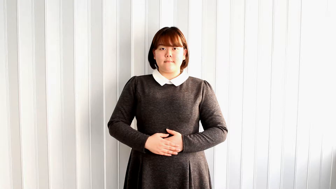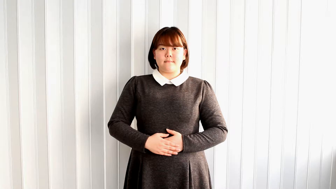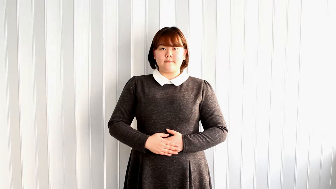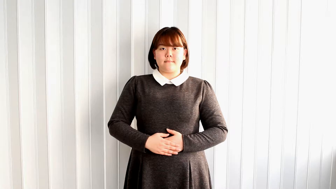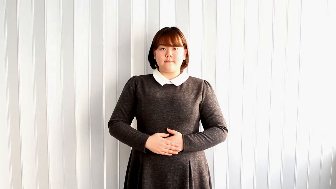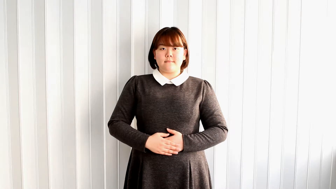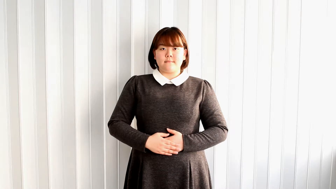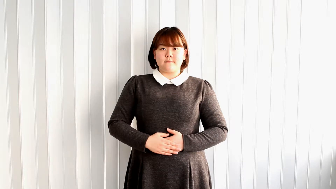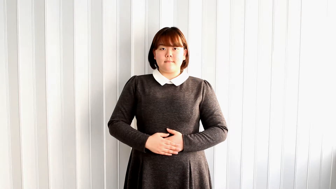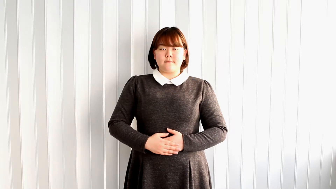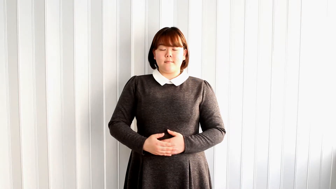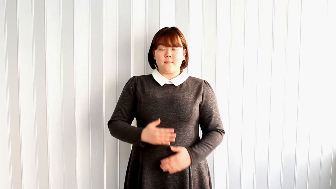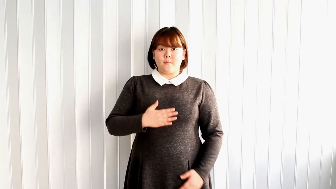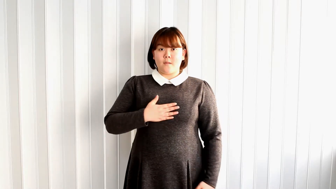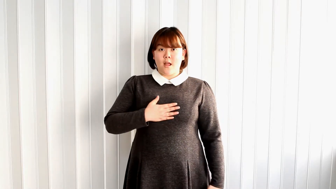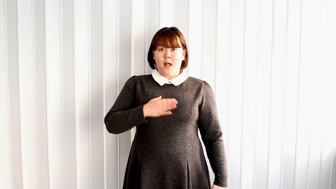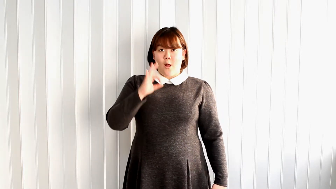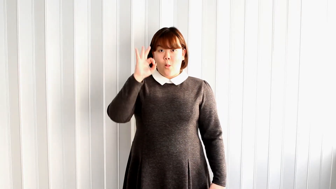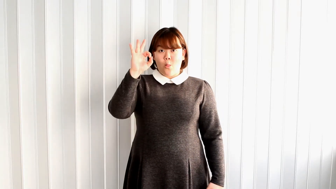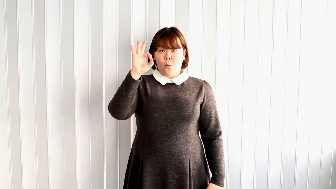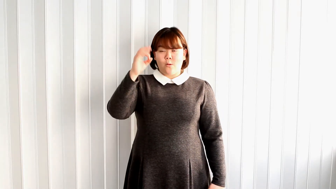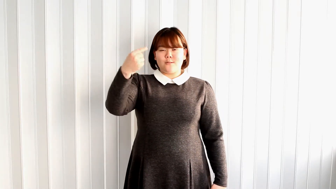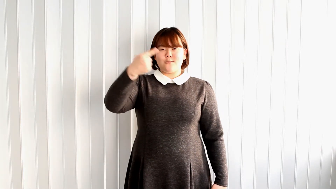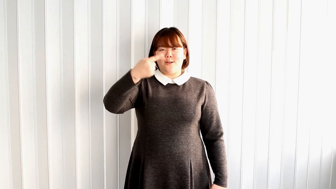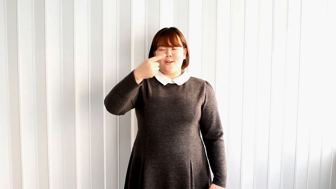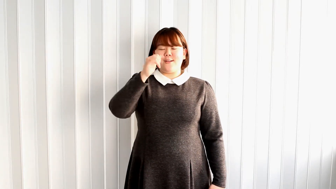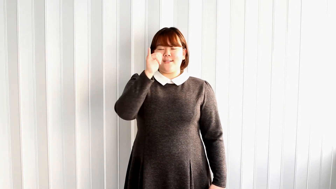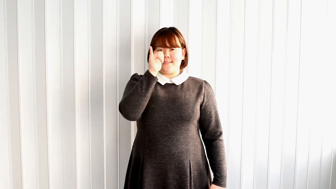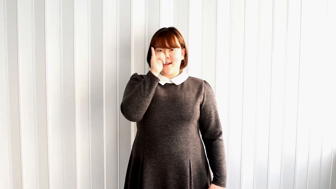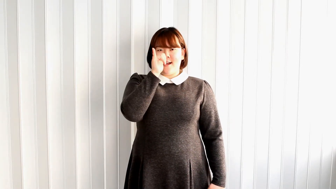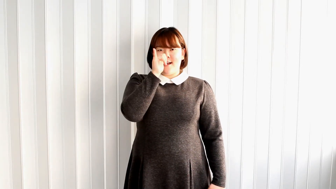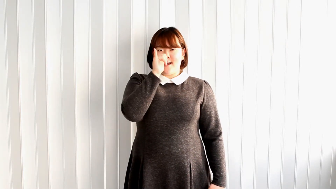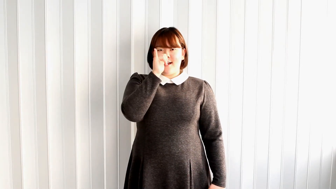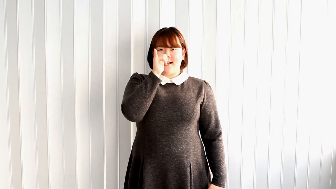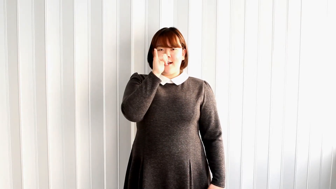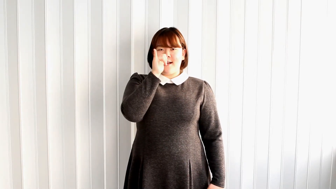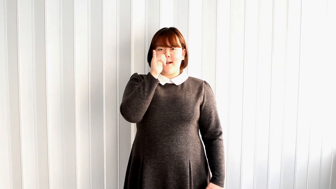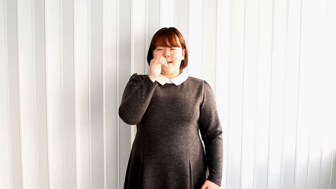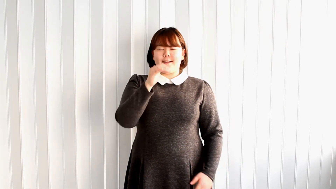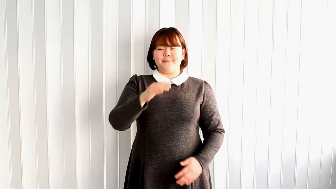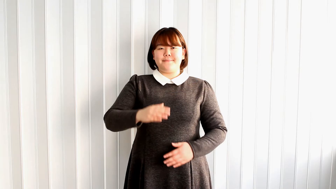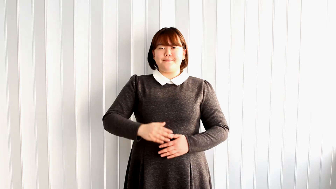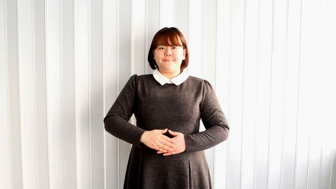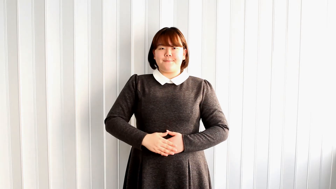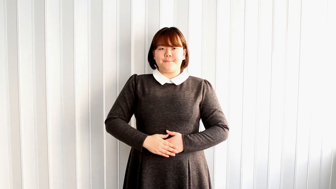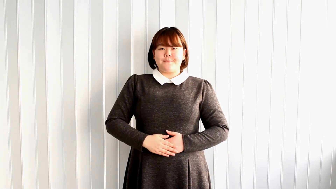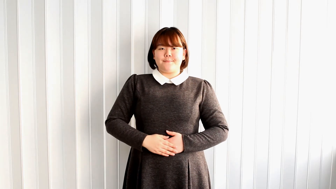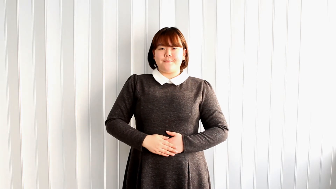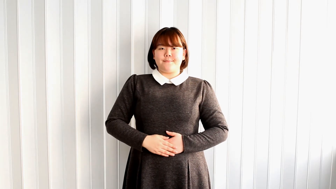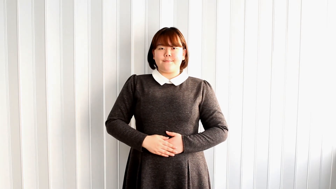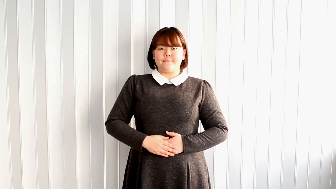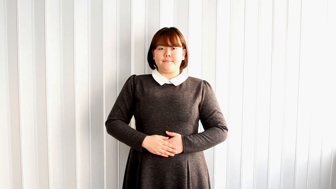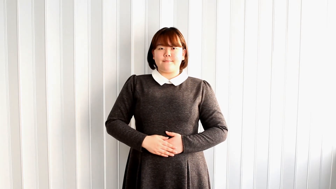나에게1000원이있다